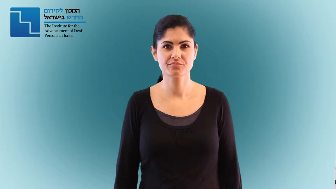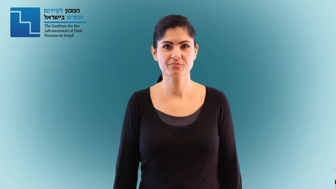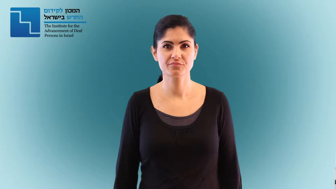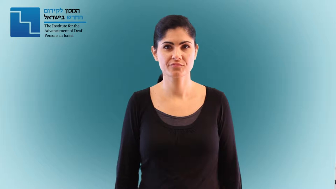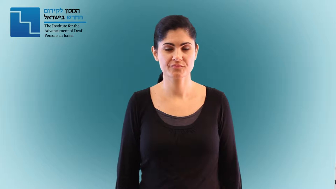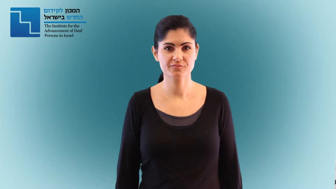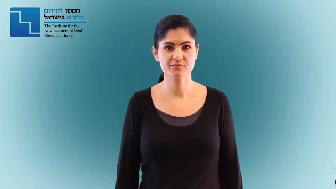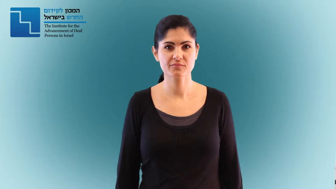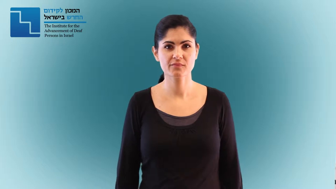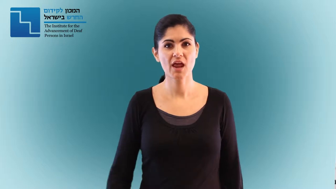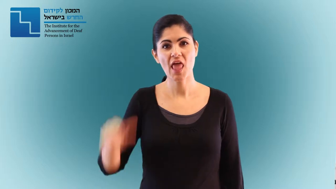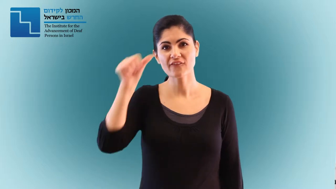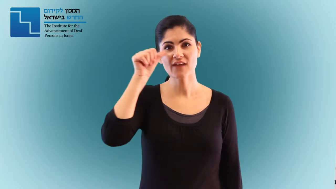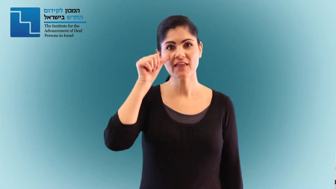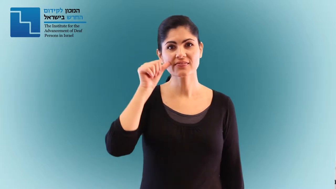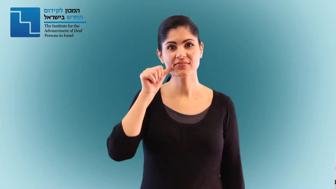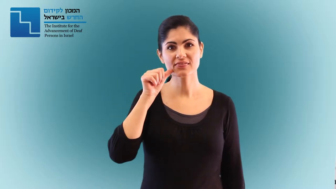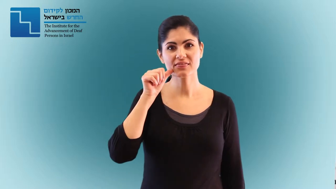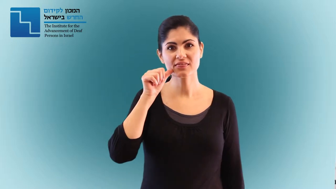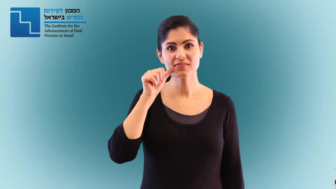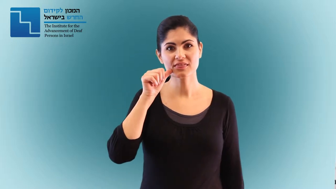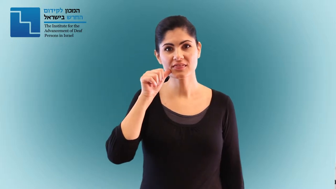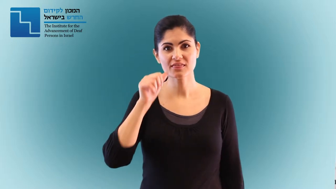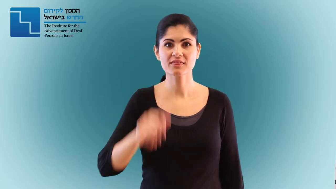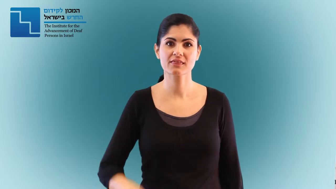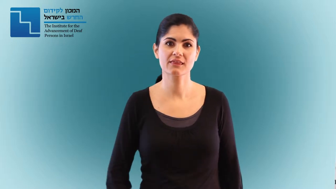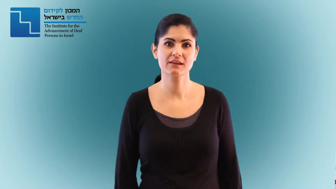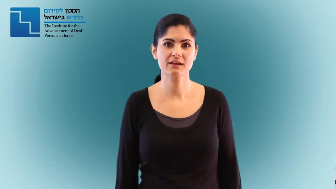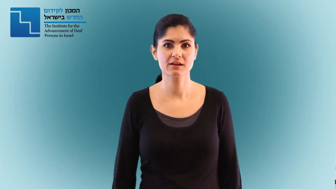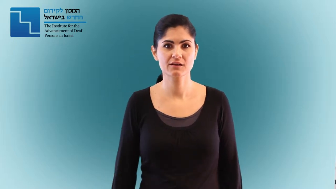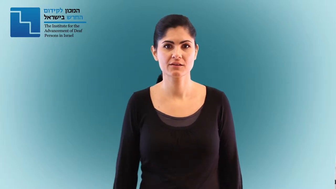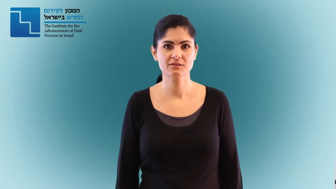לבן